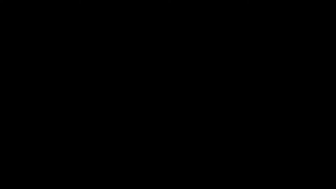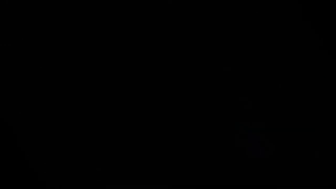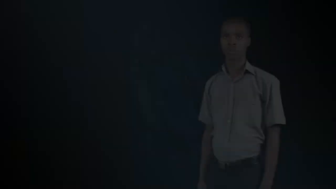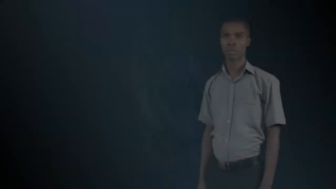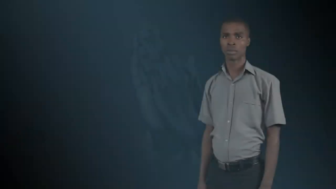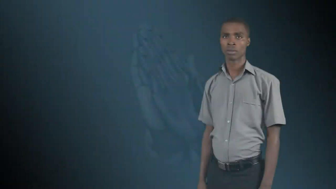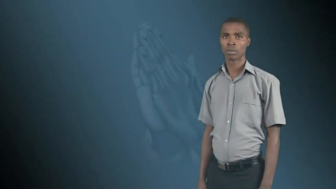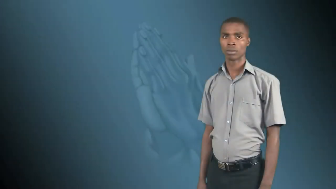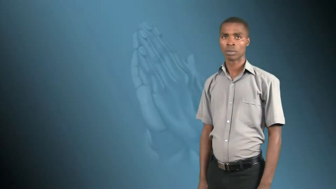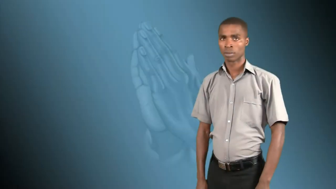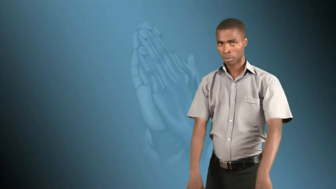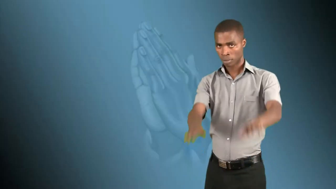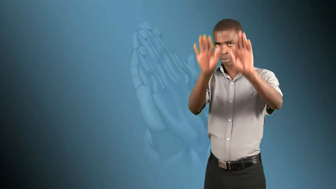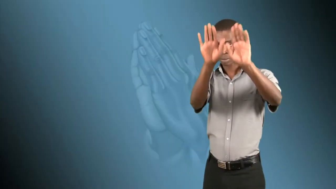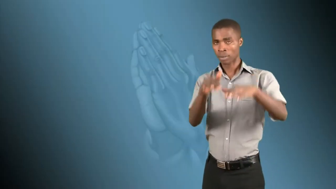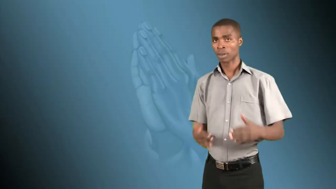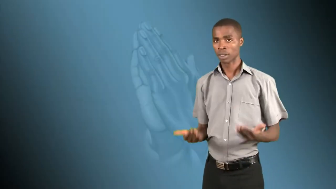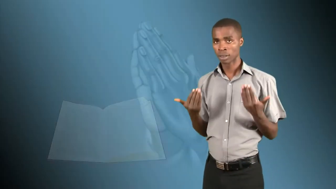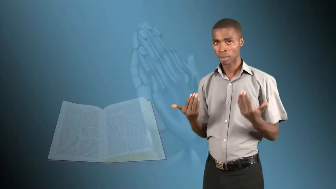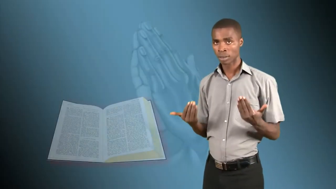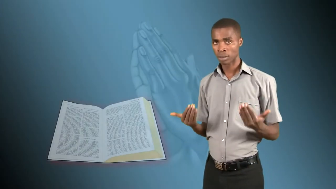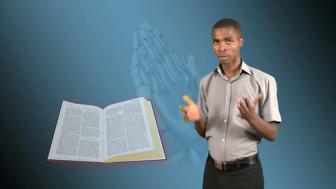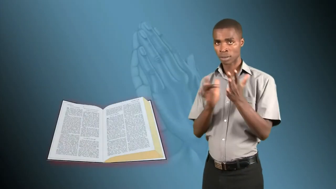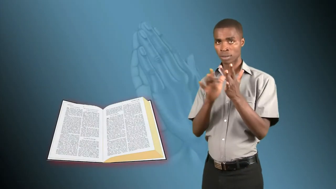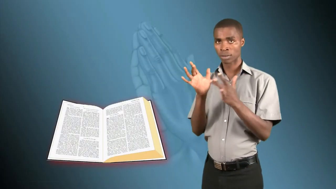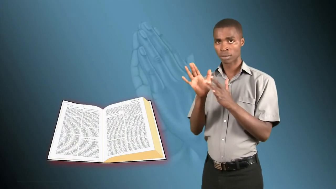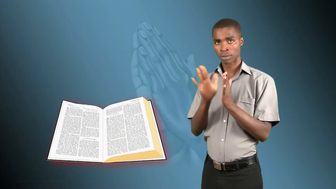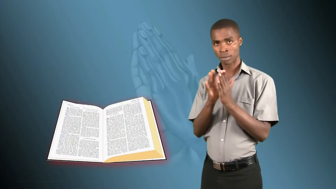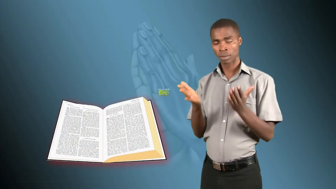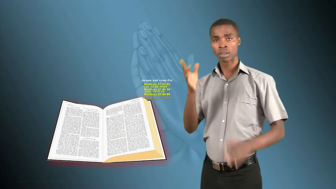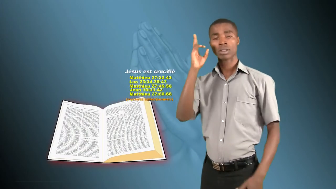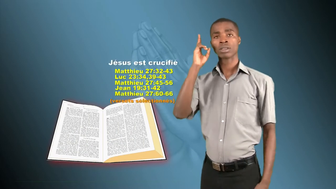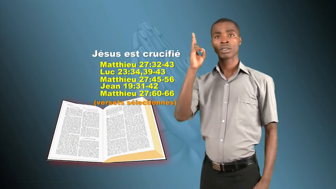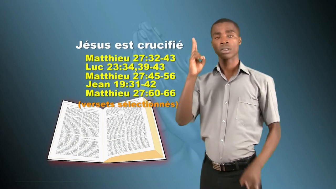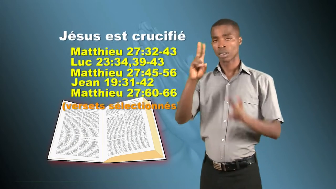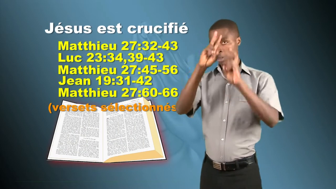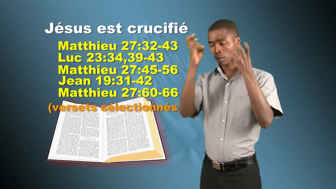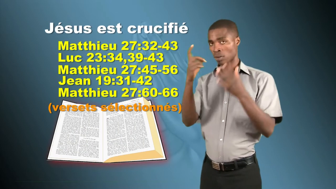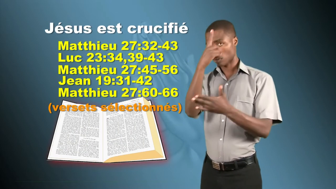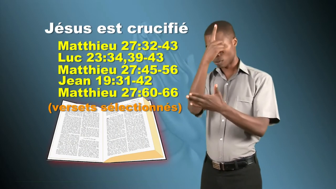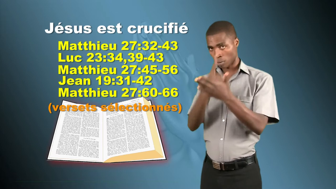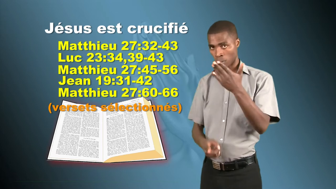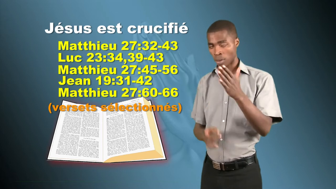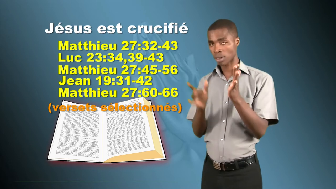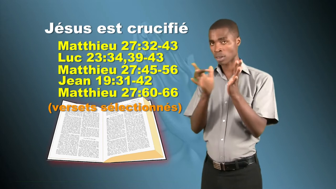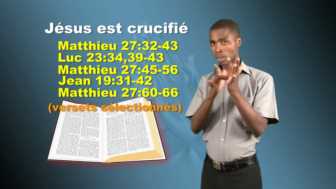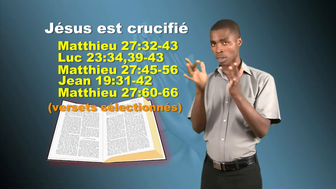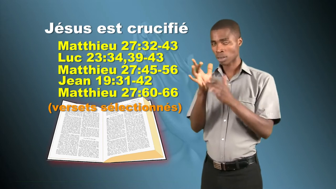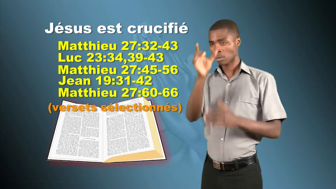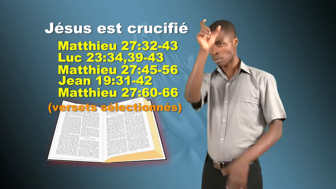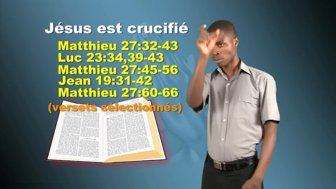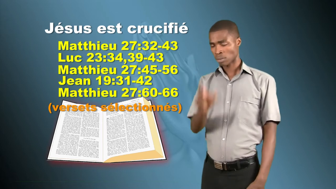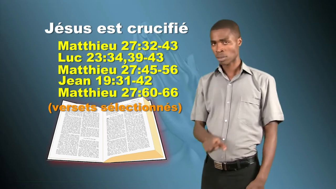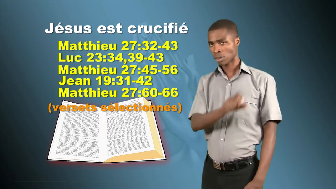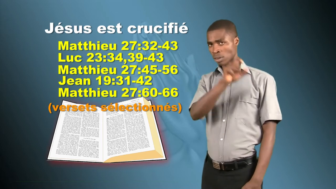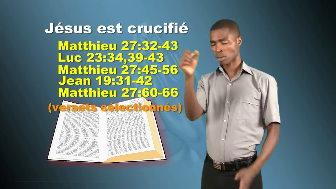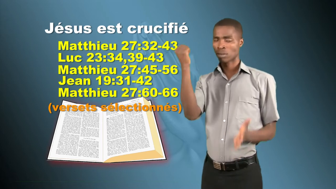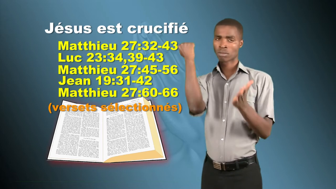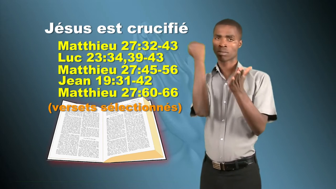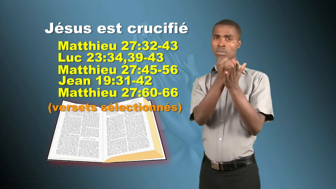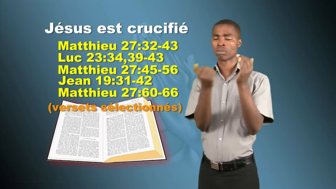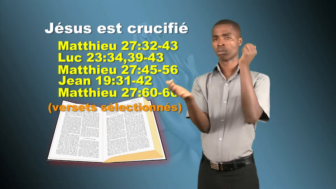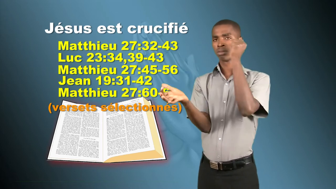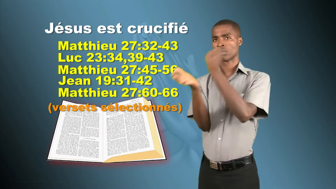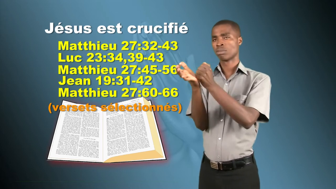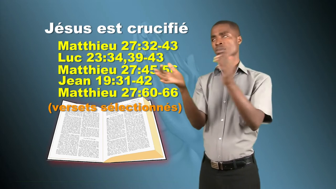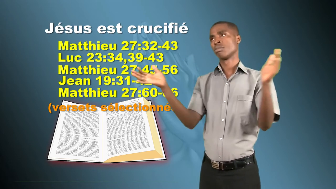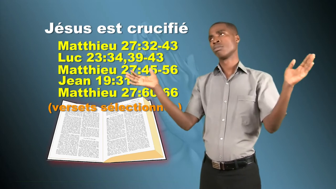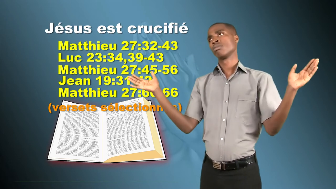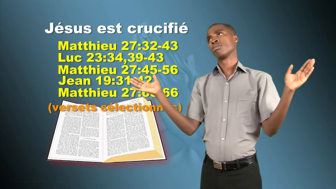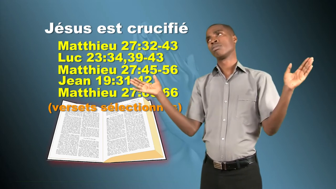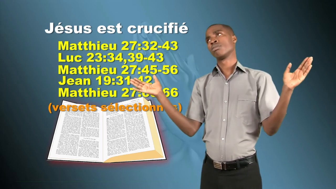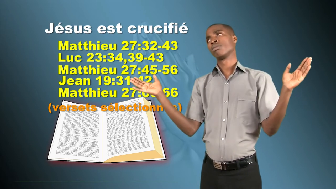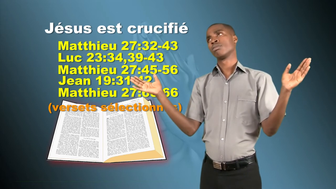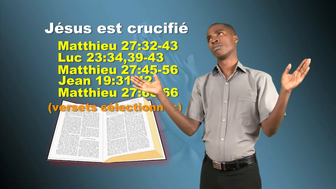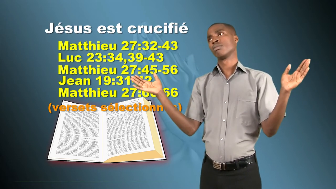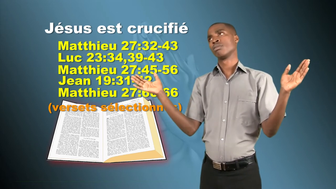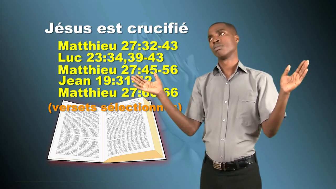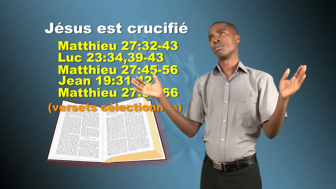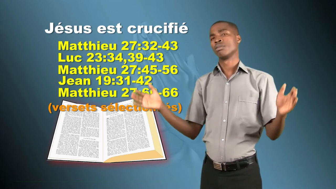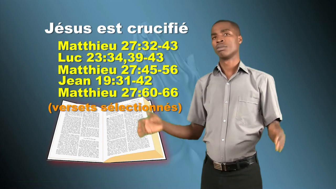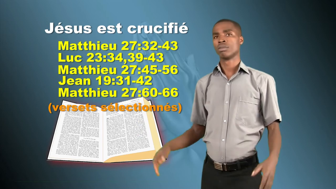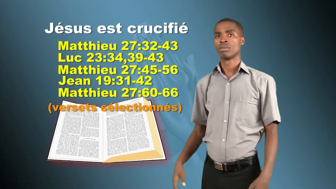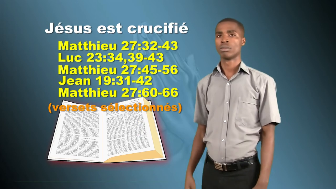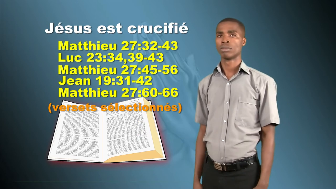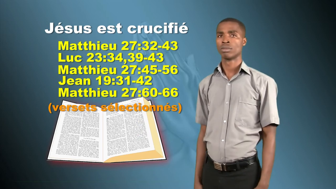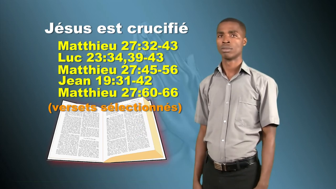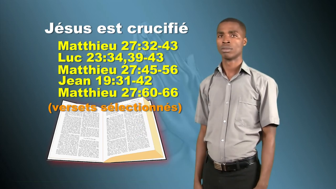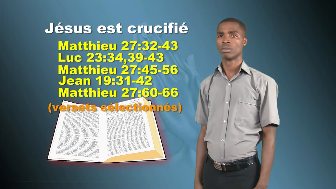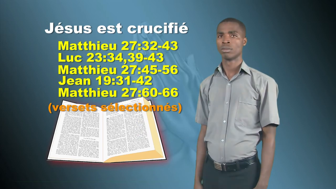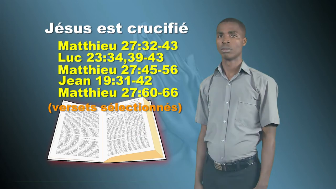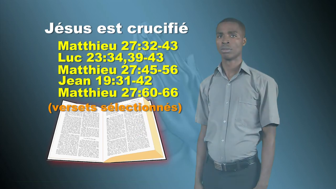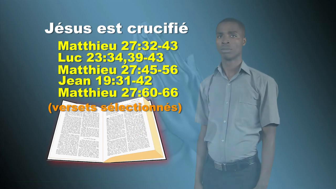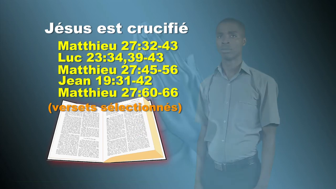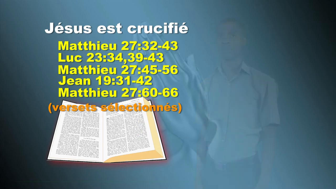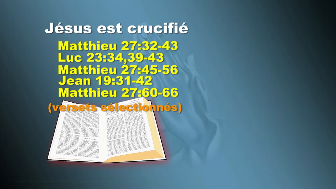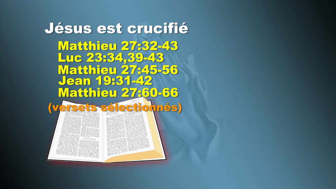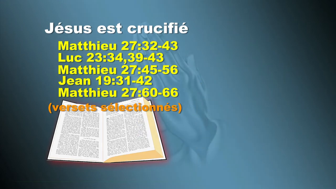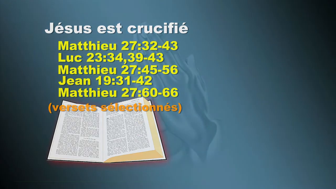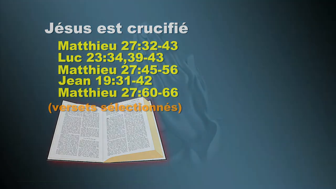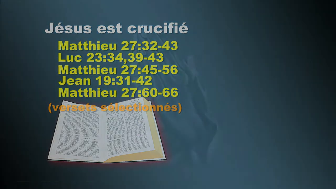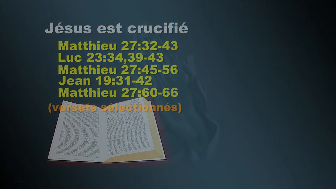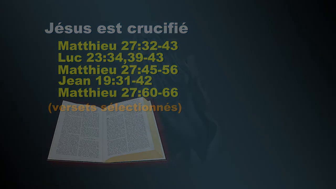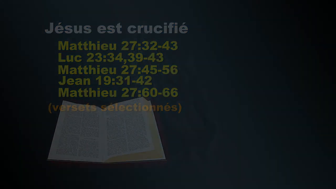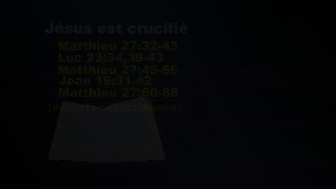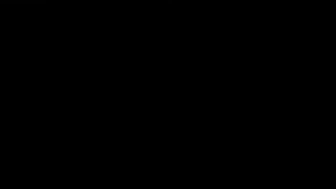Jésus est crucifié